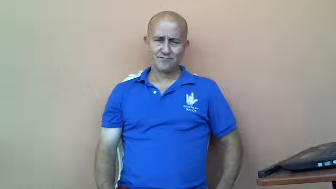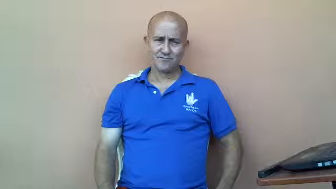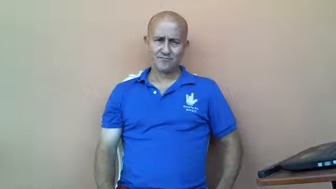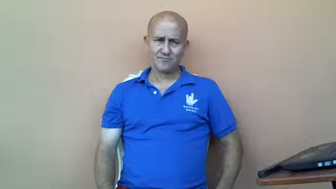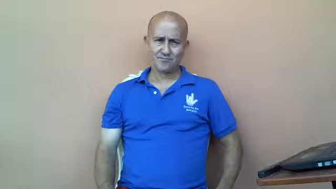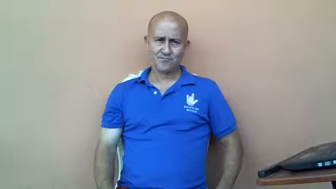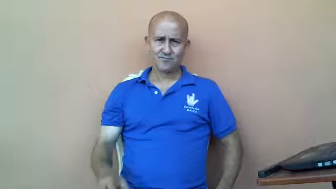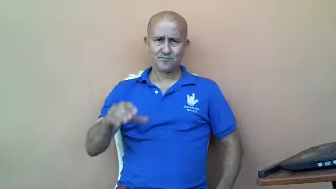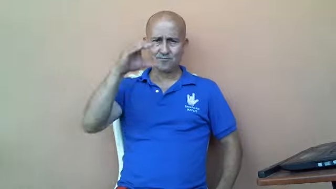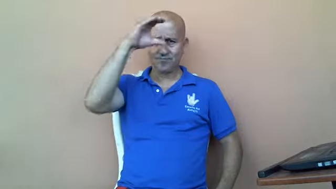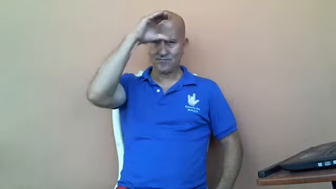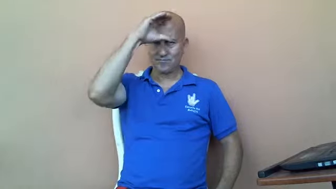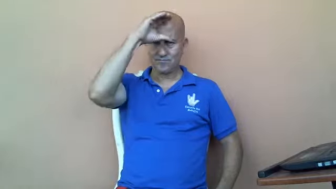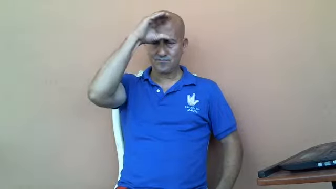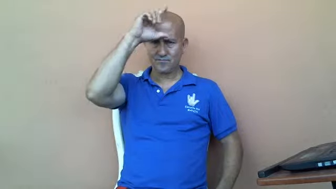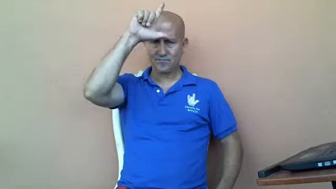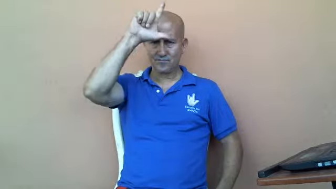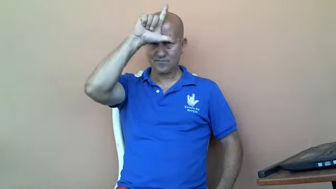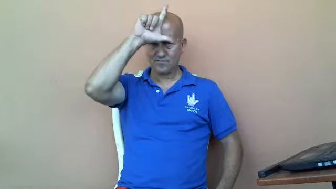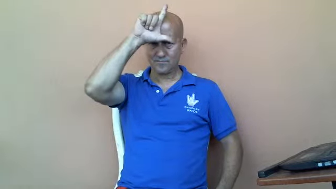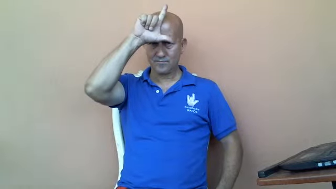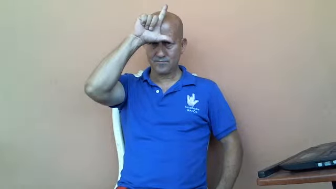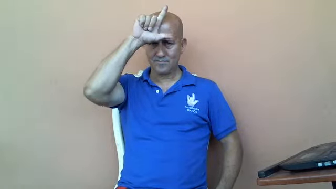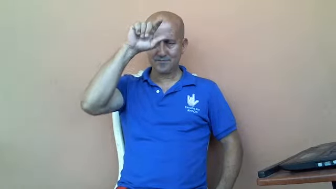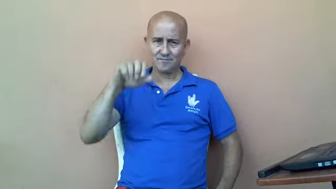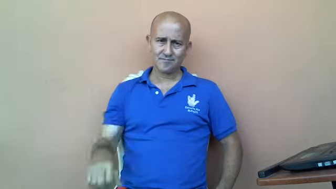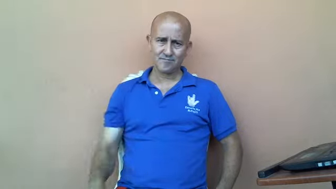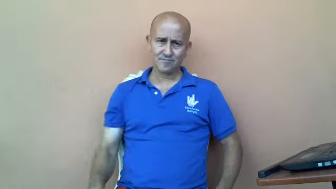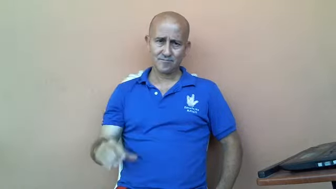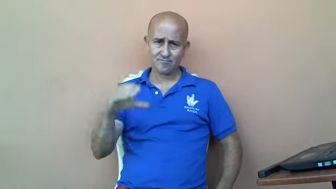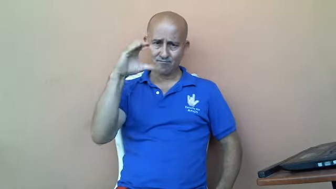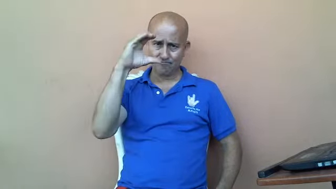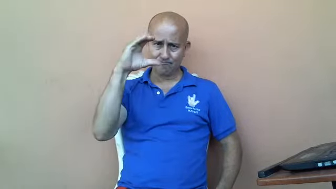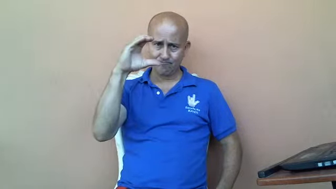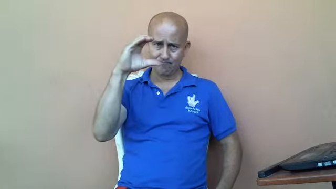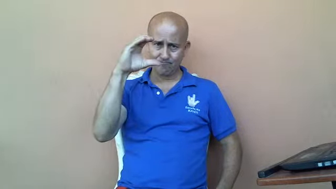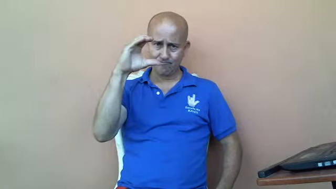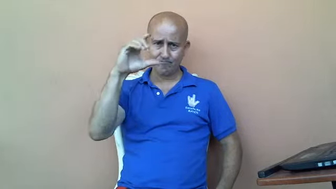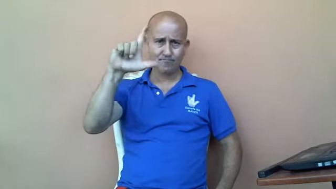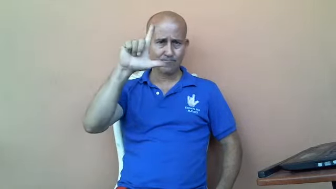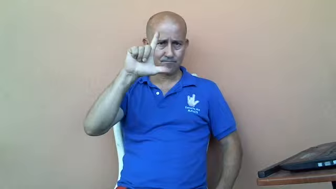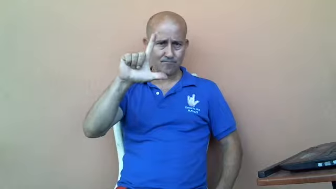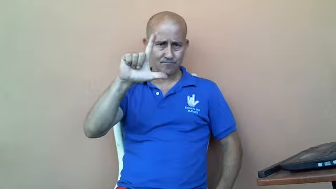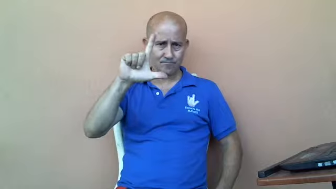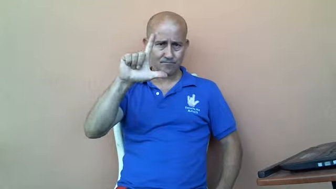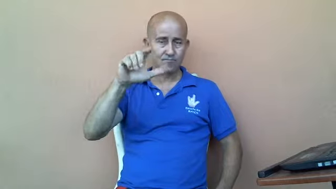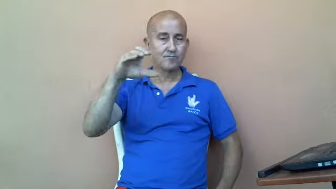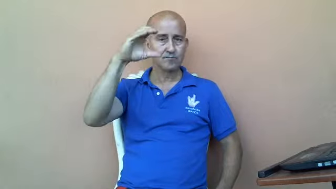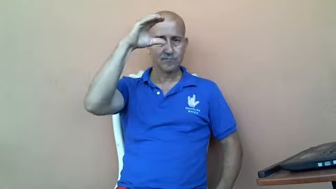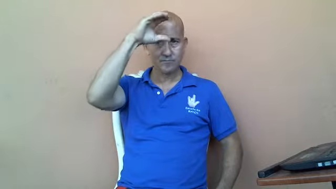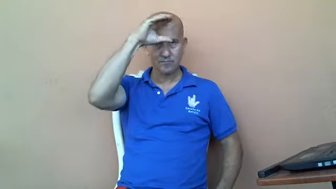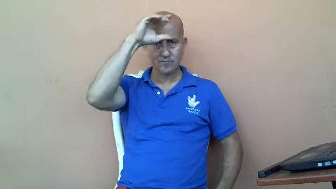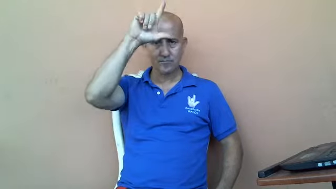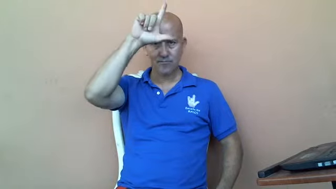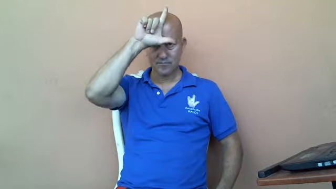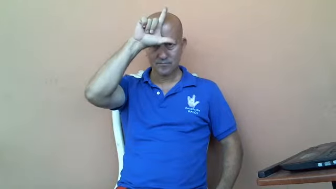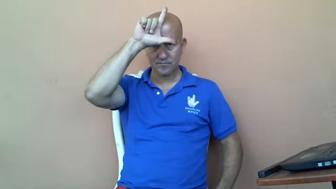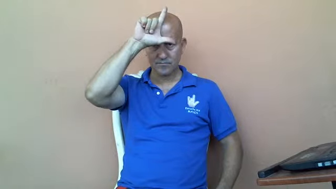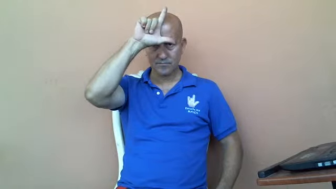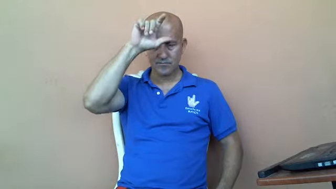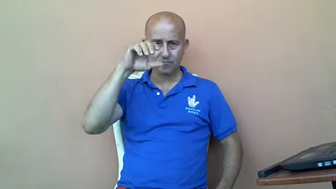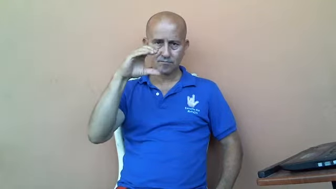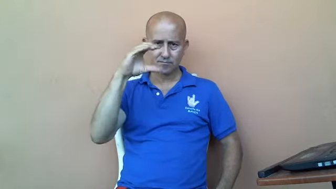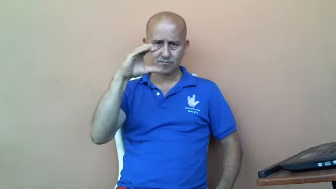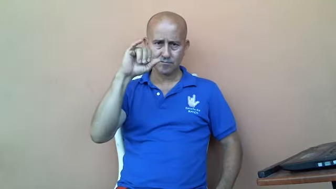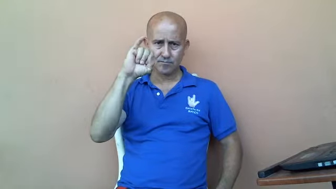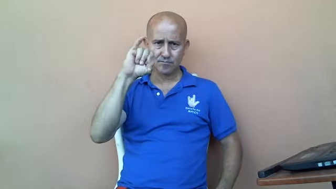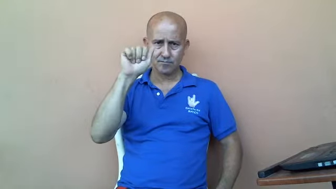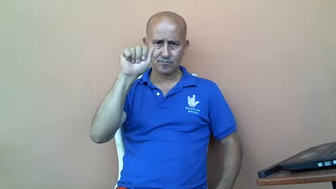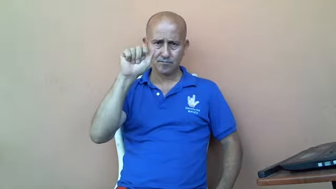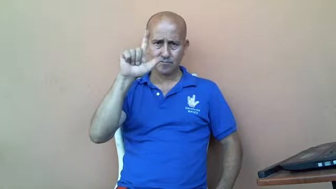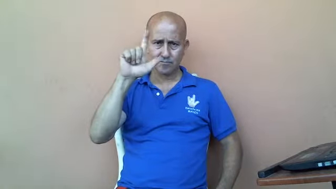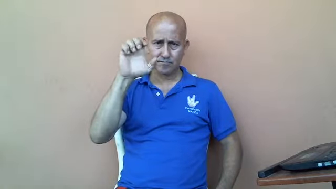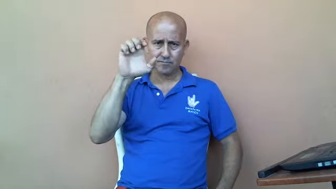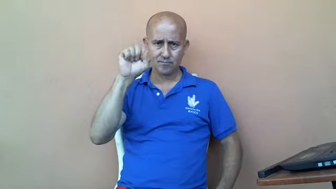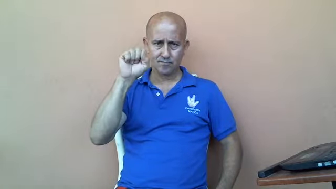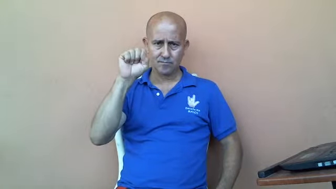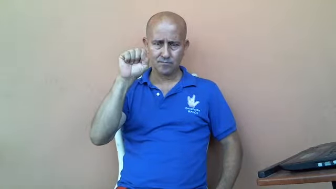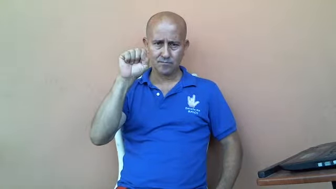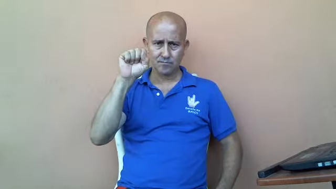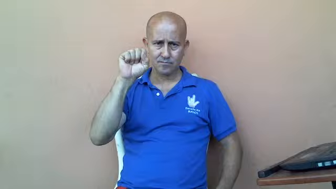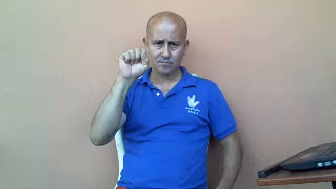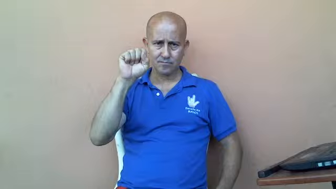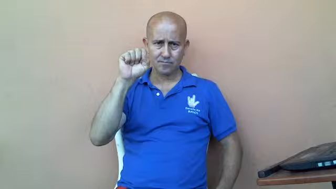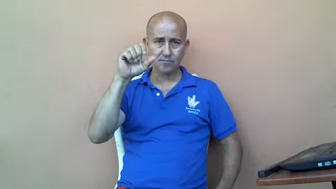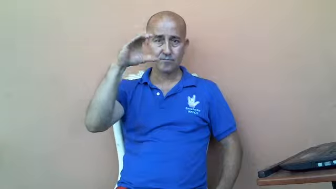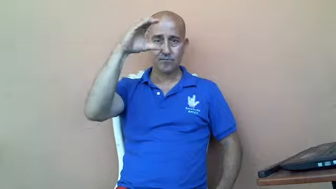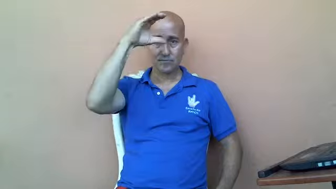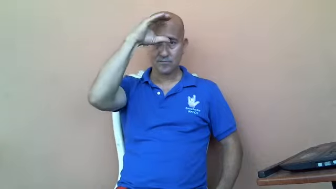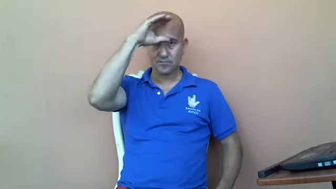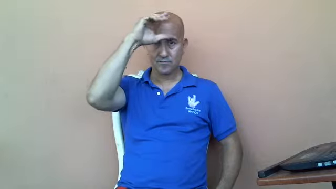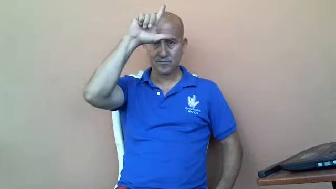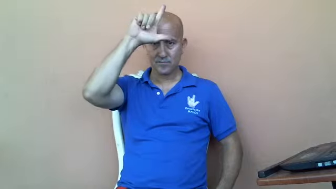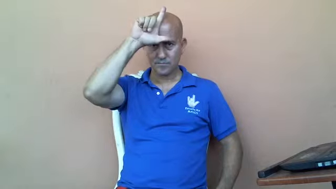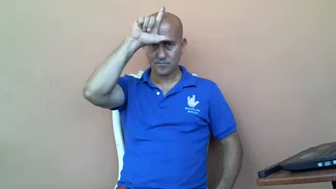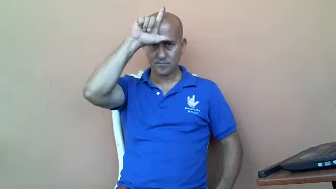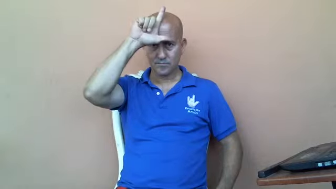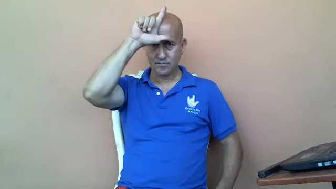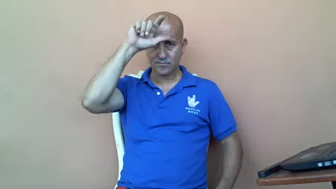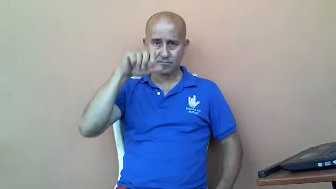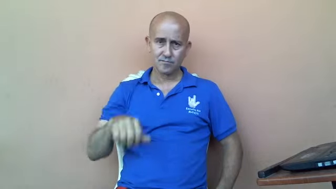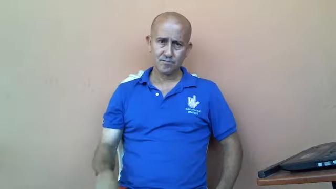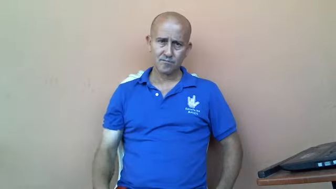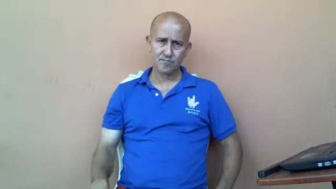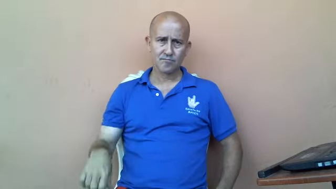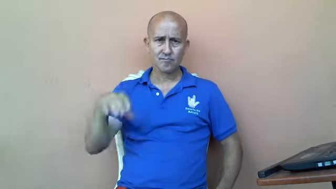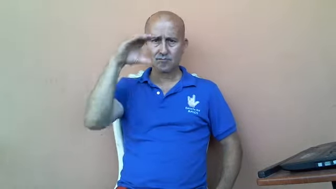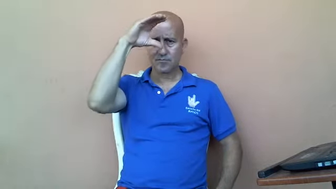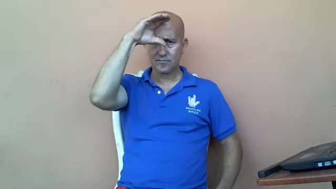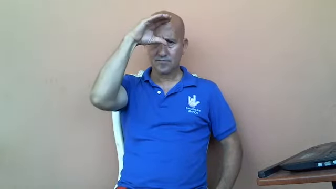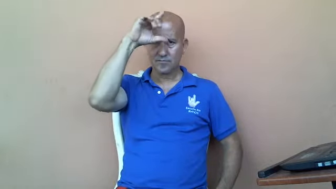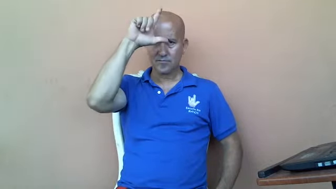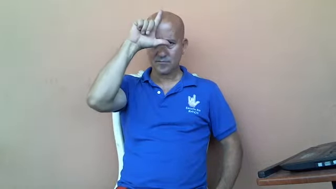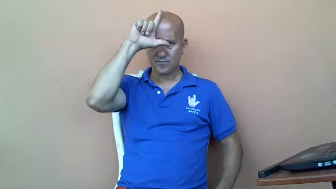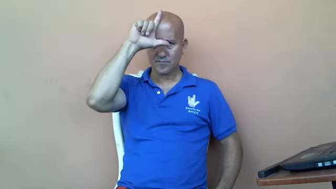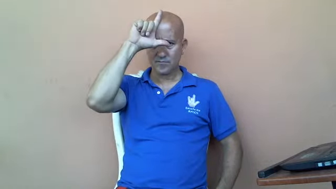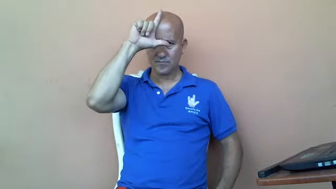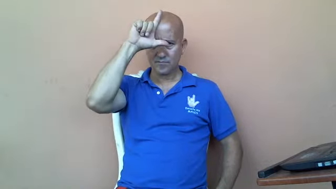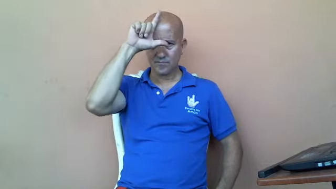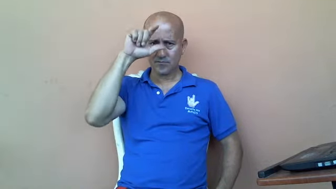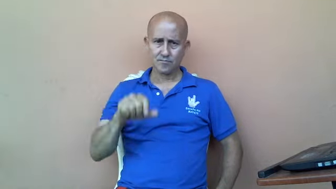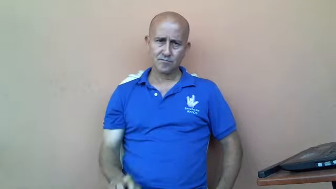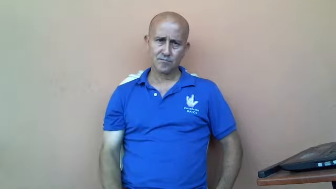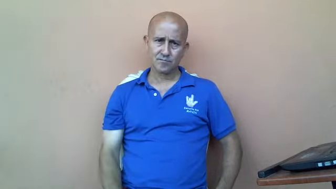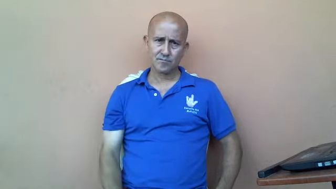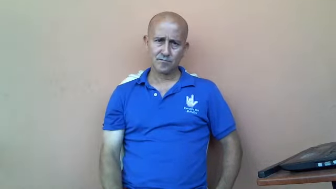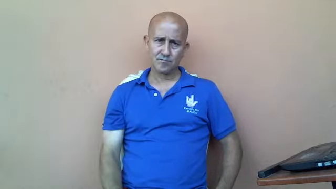Ciales